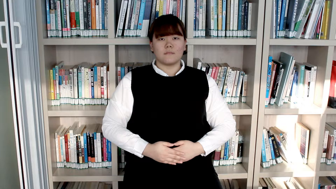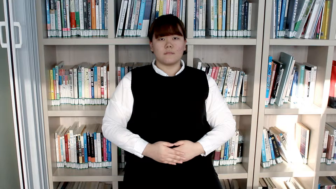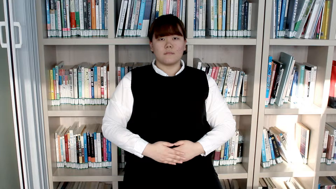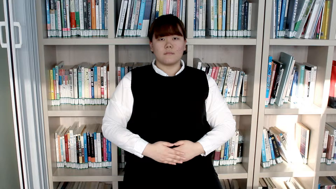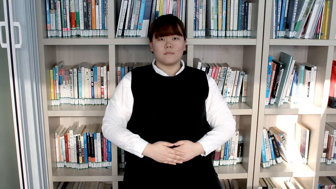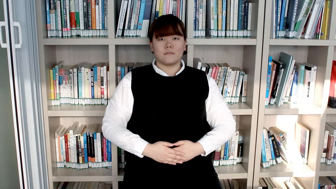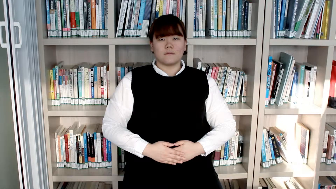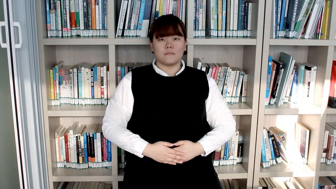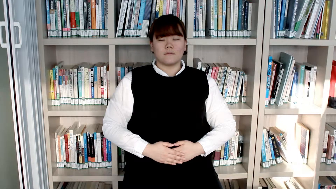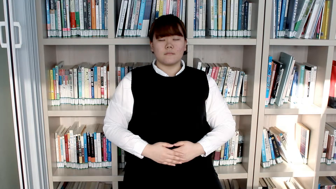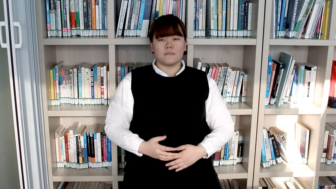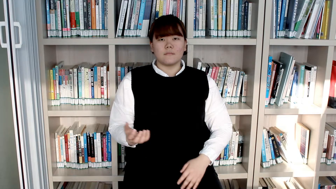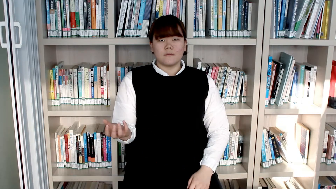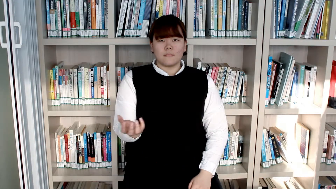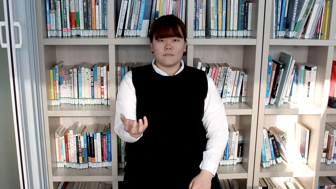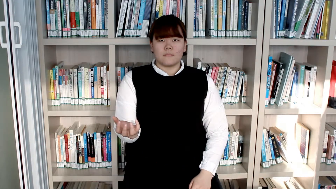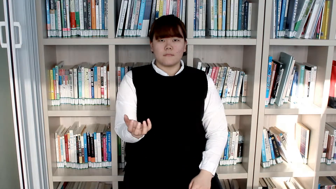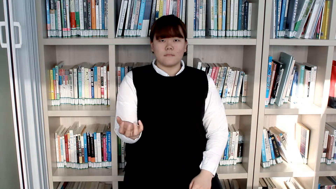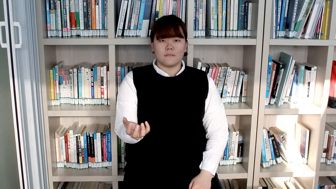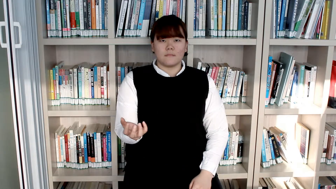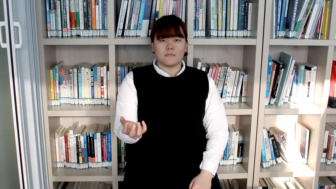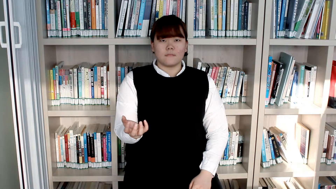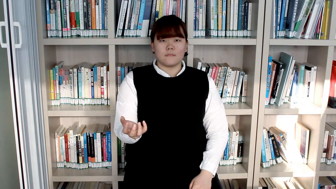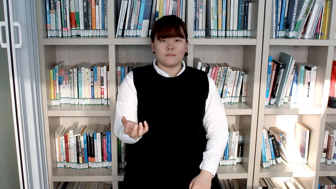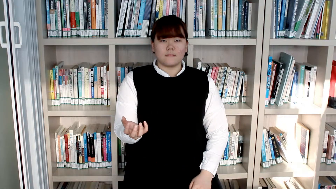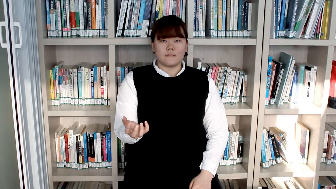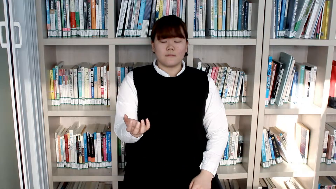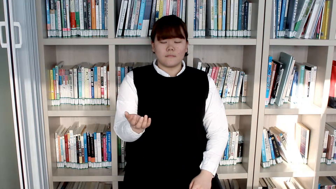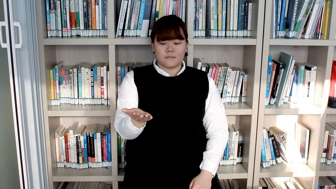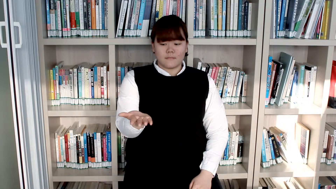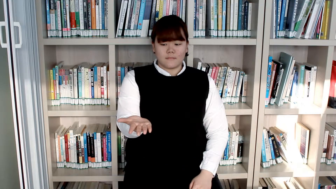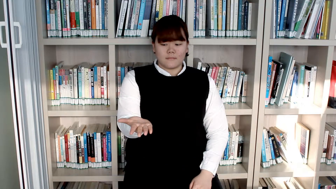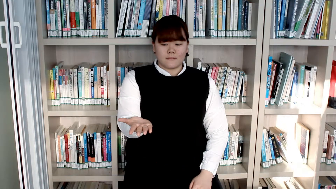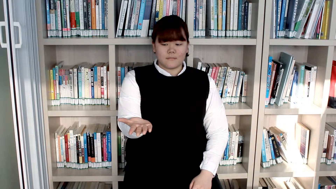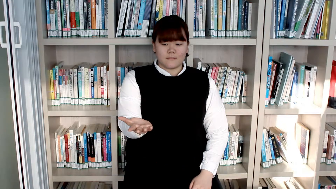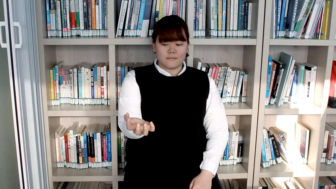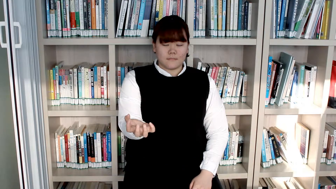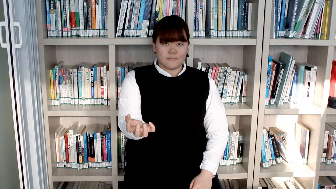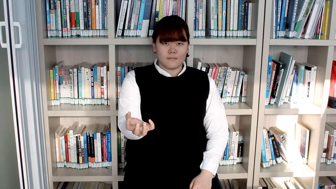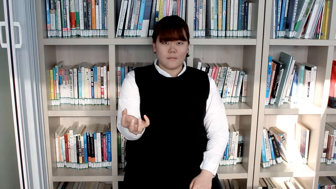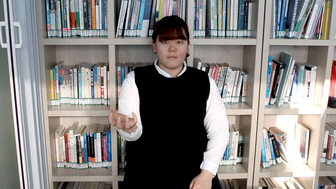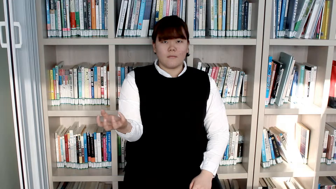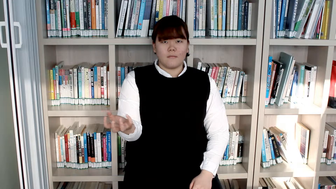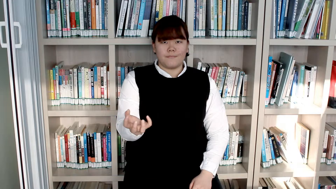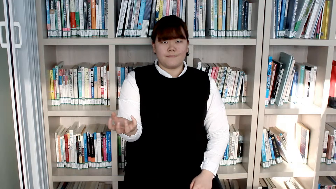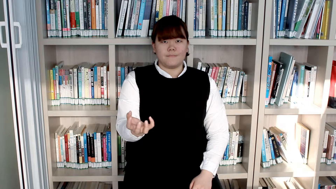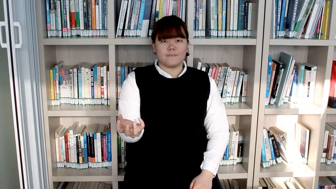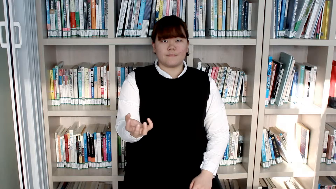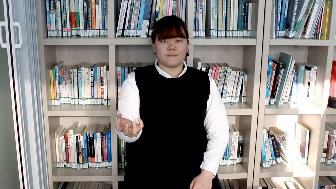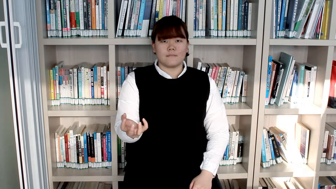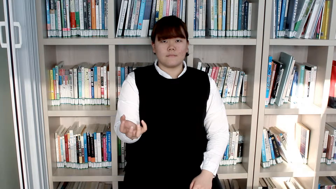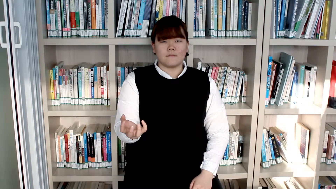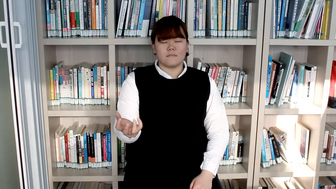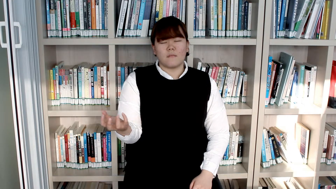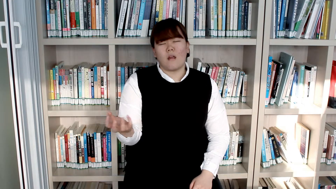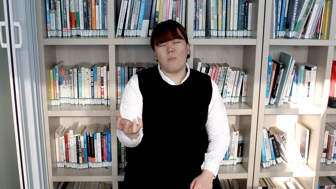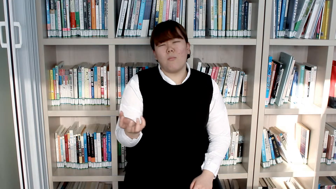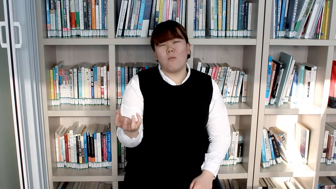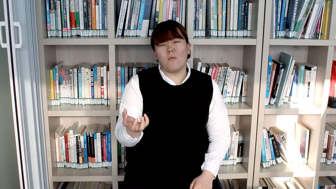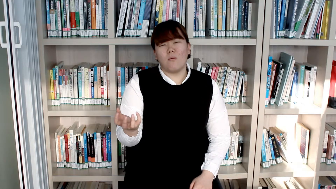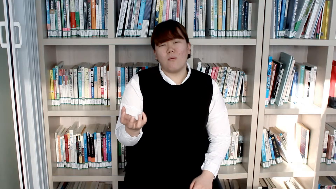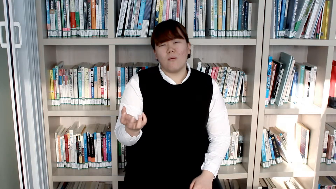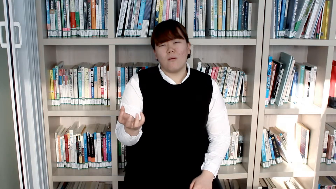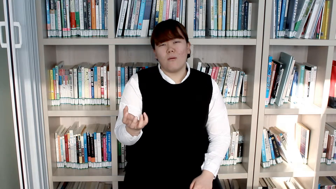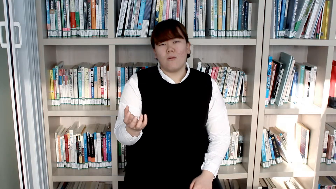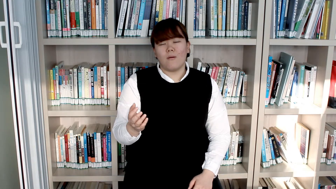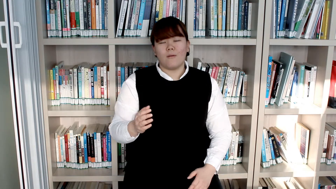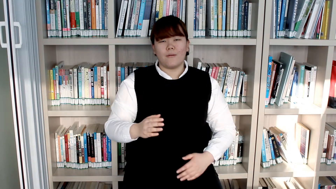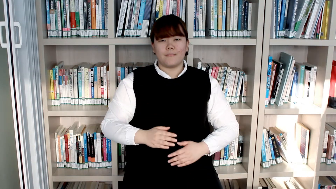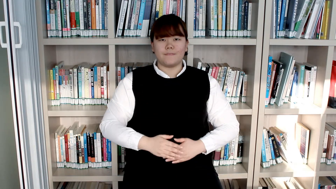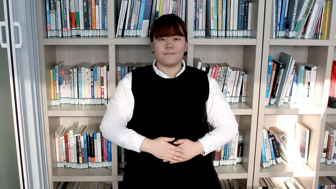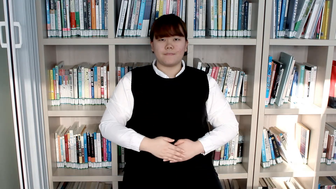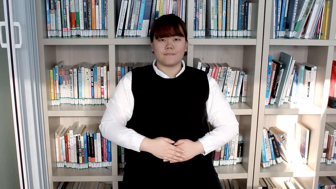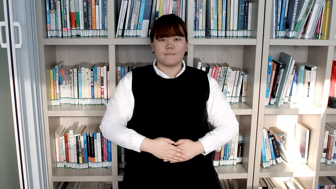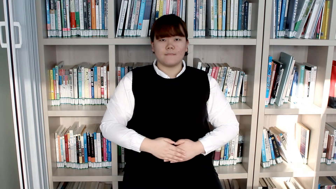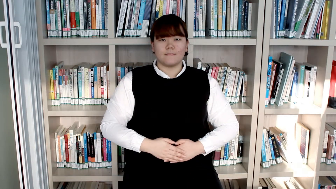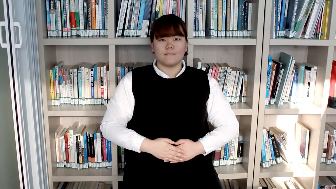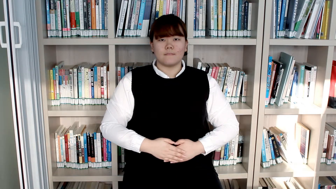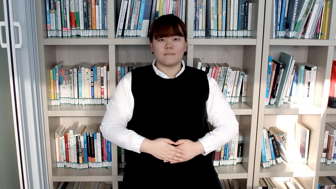아프다